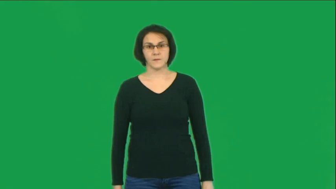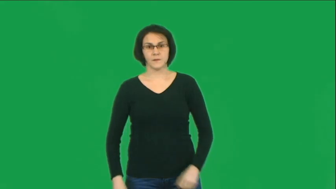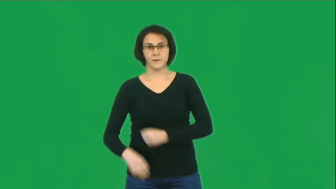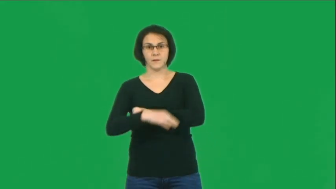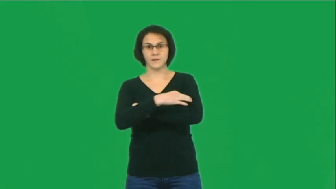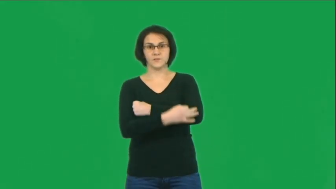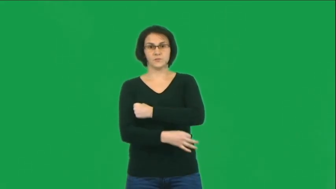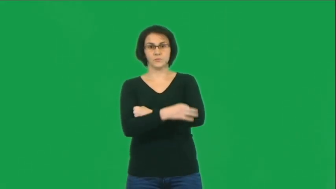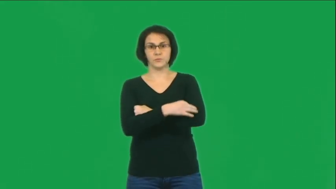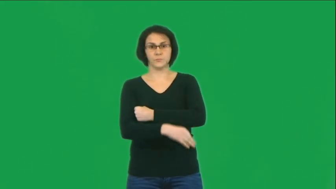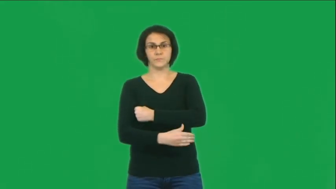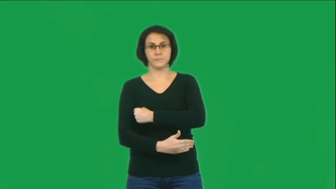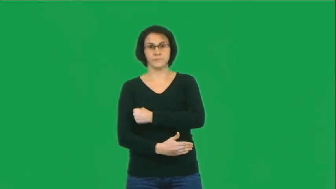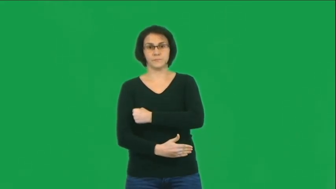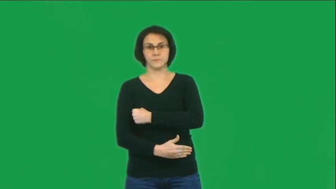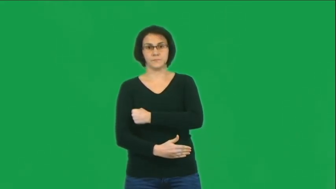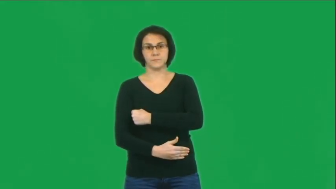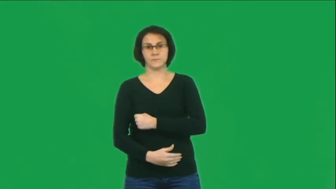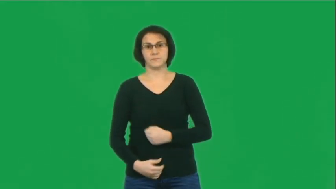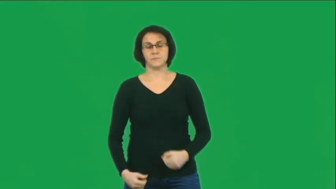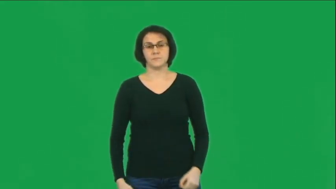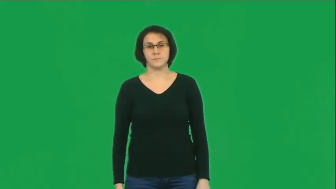studium